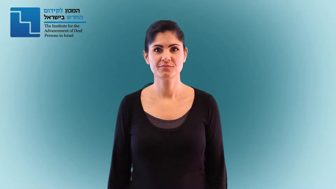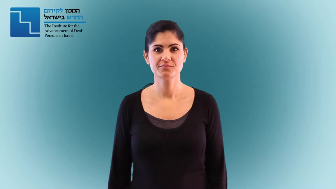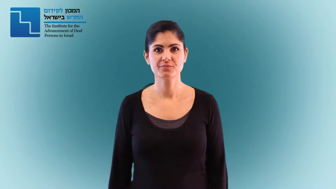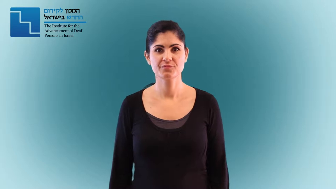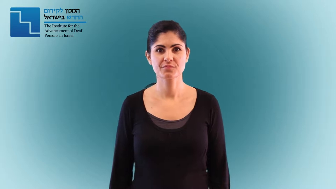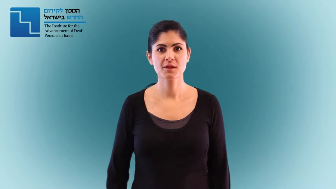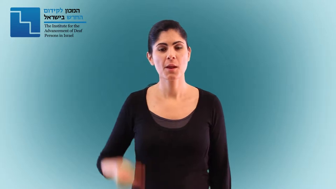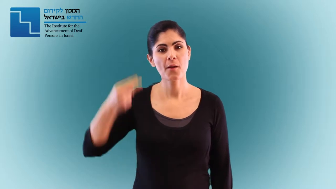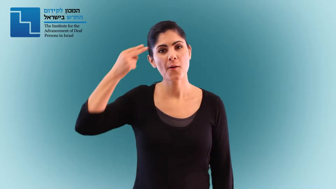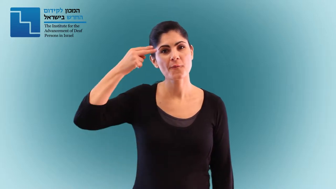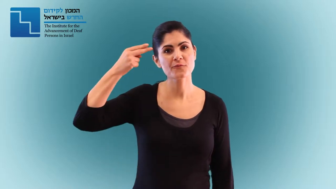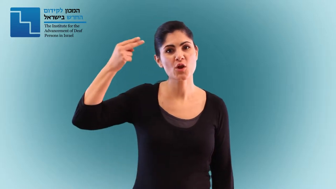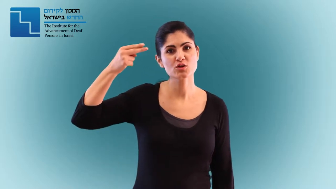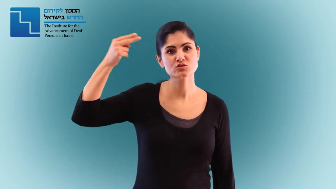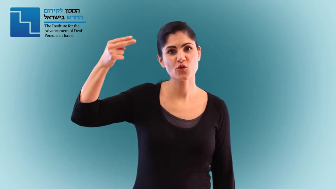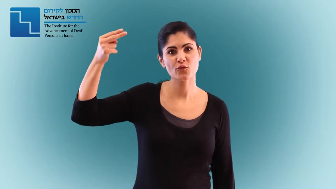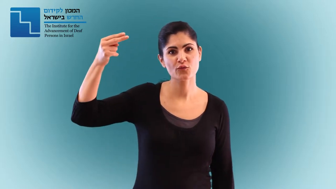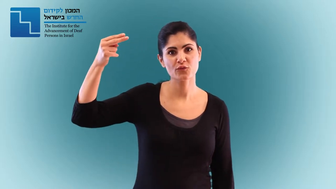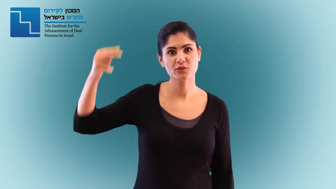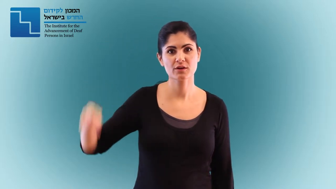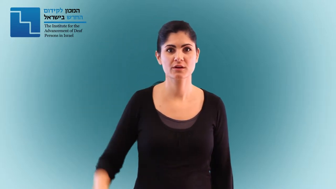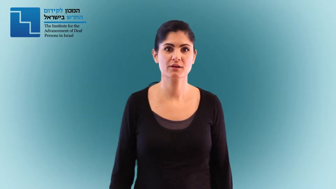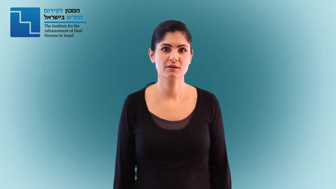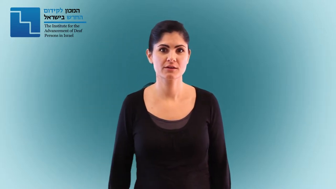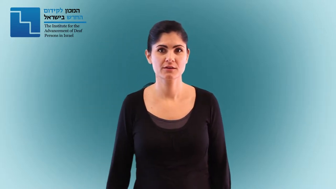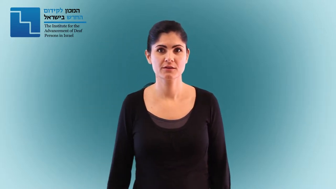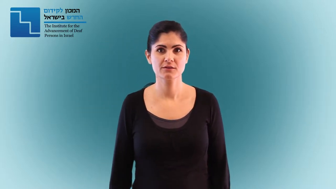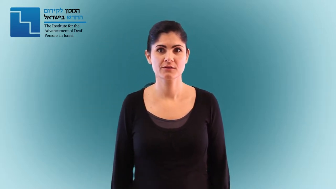פילוסוף